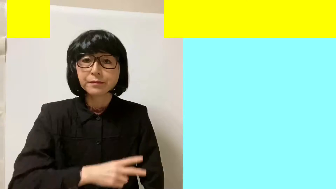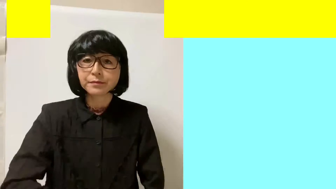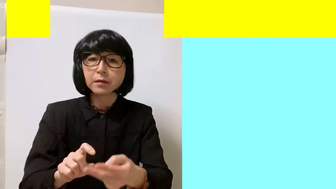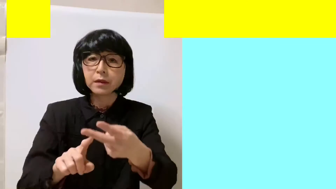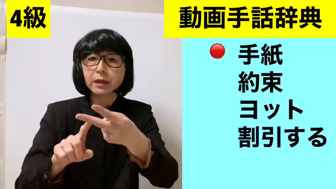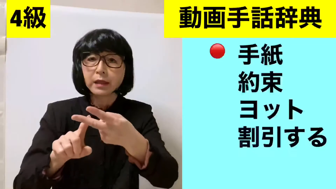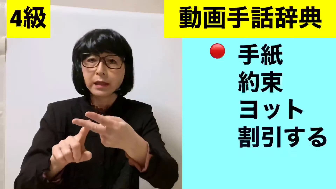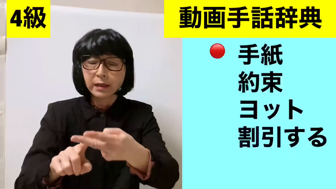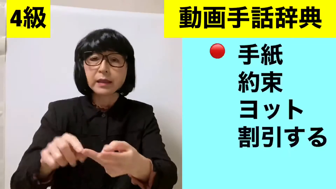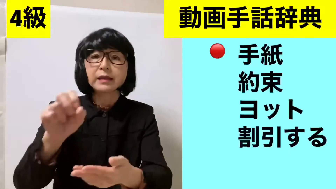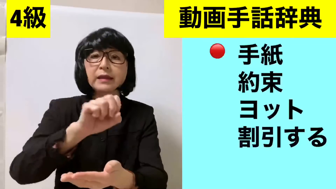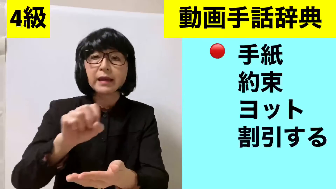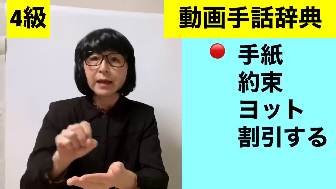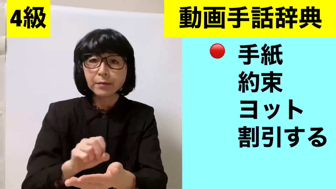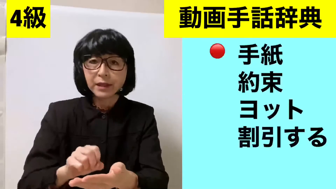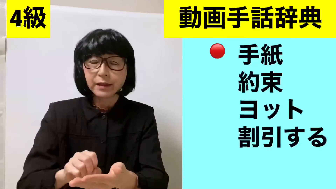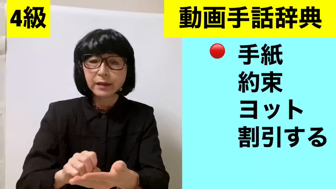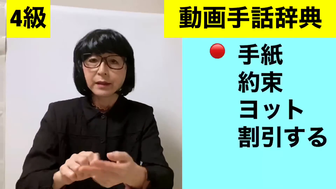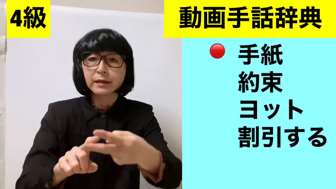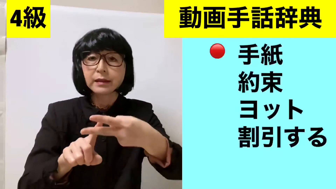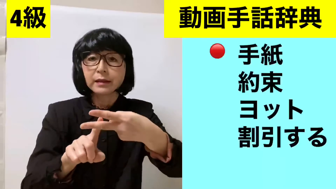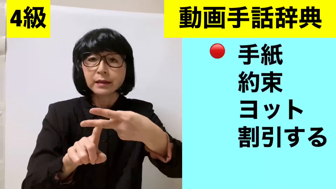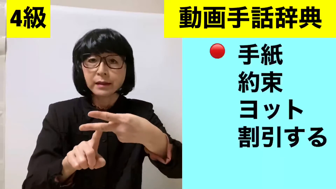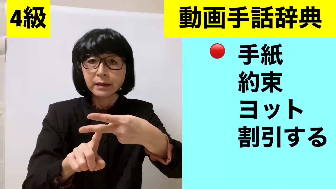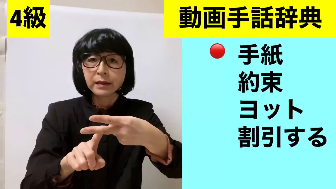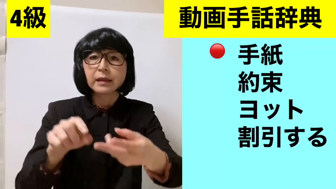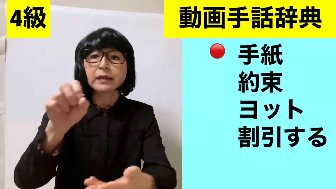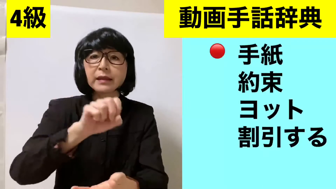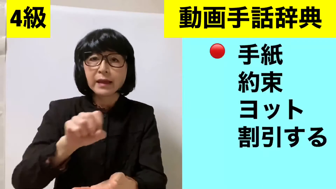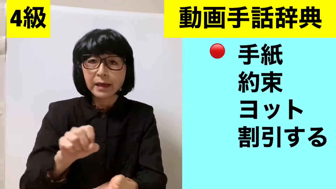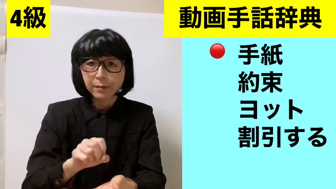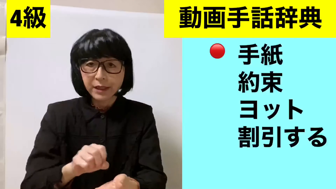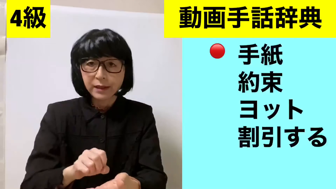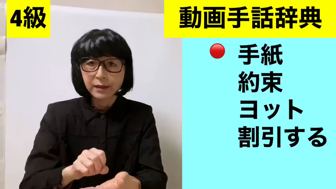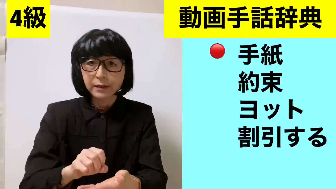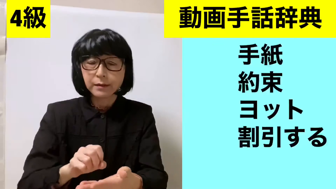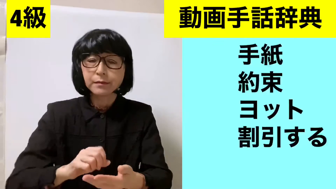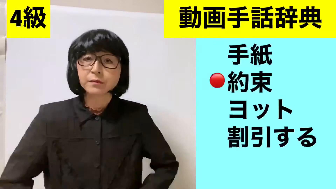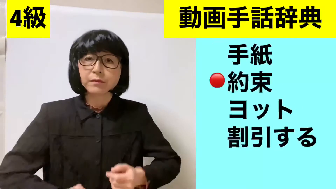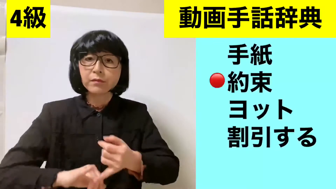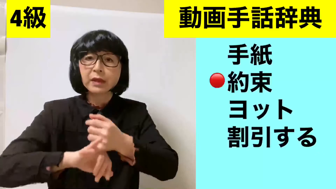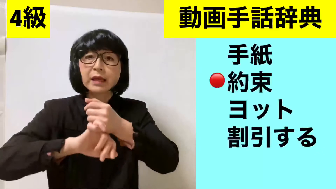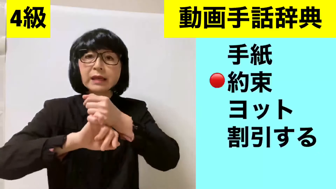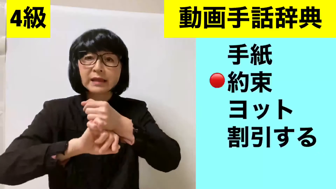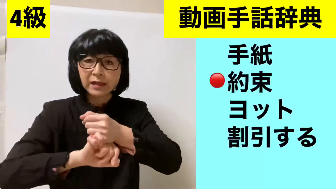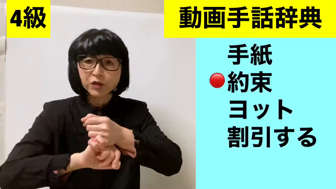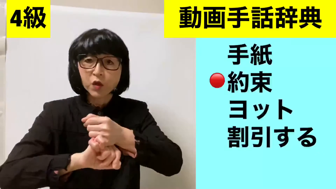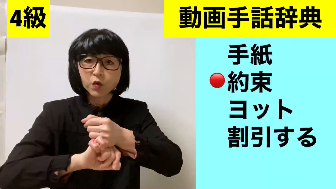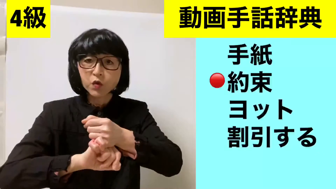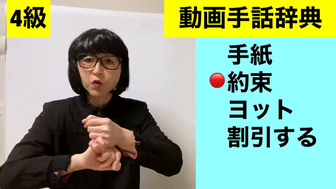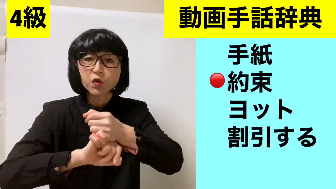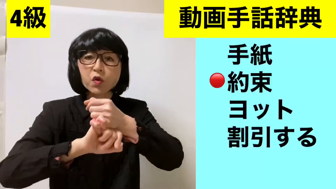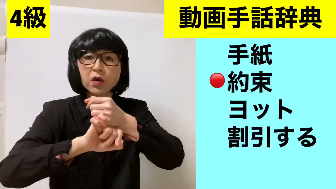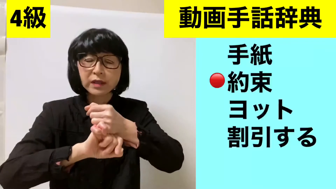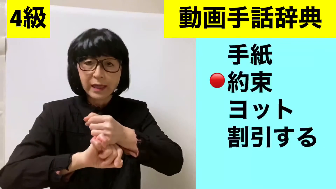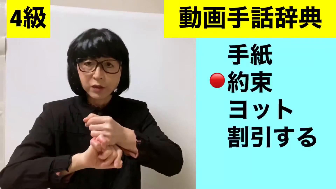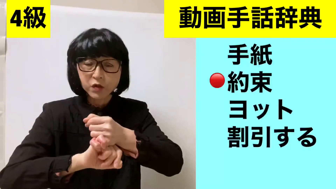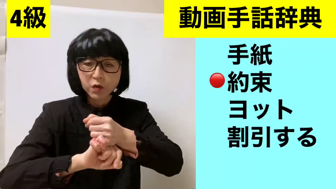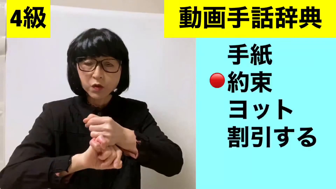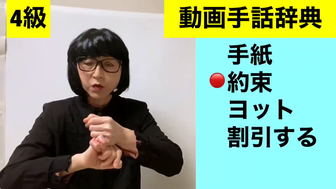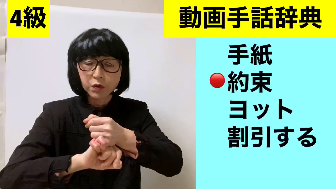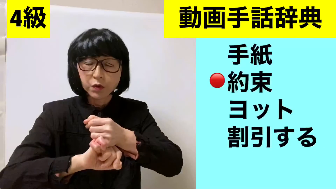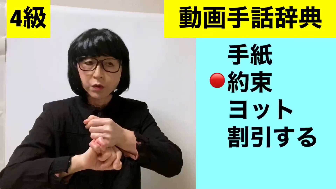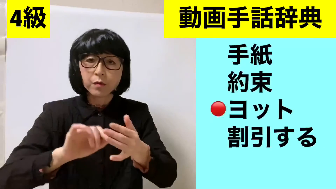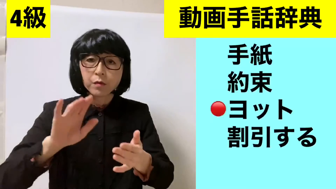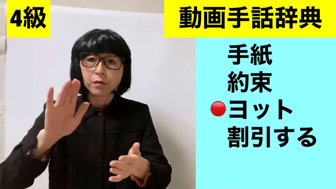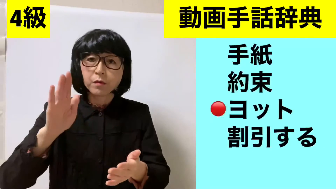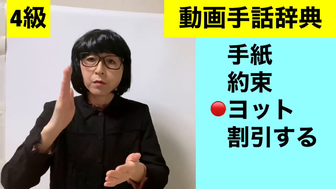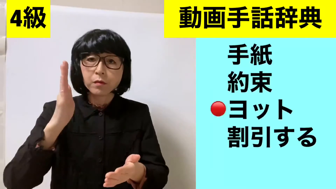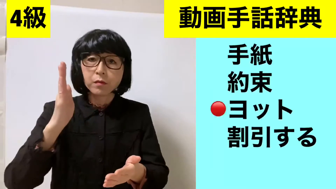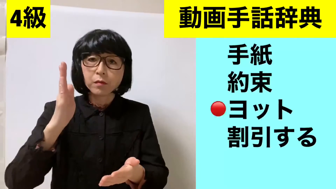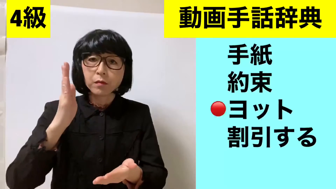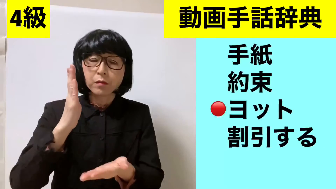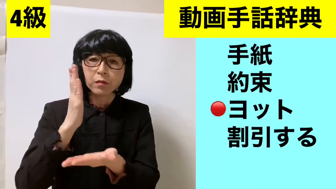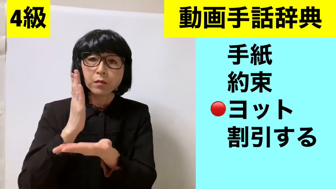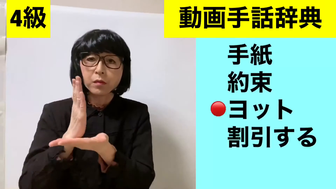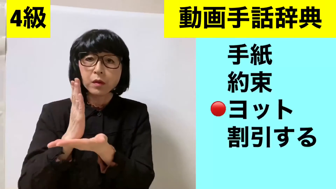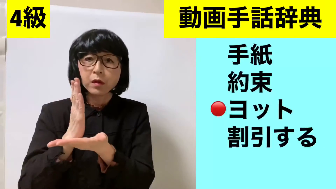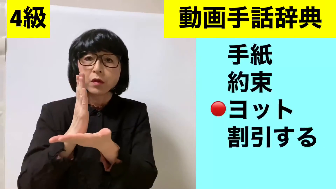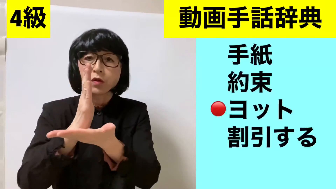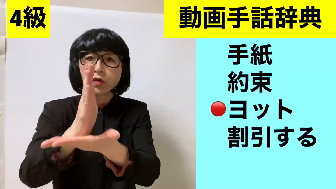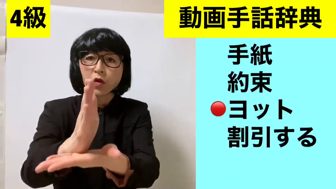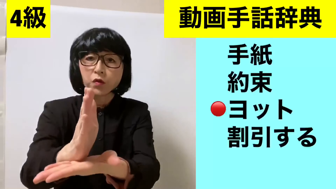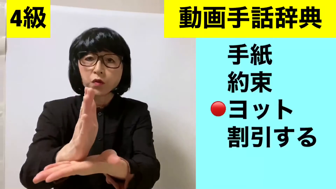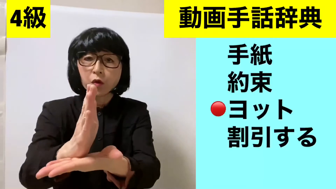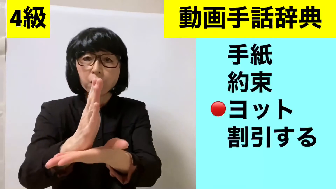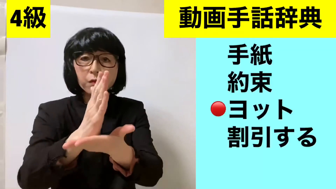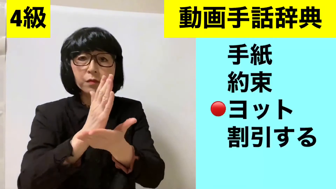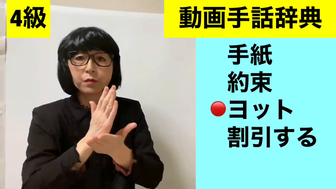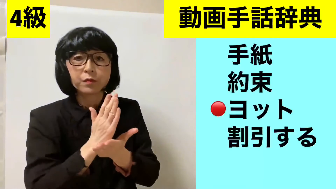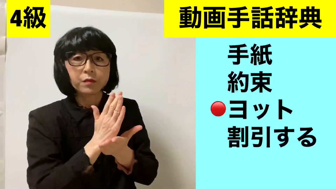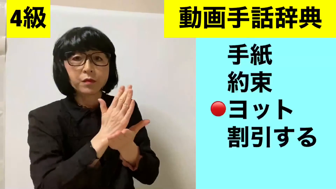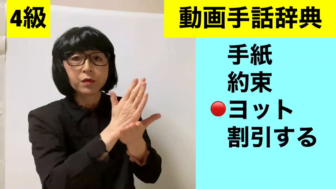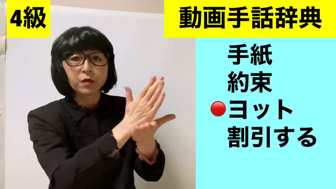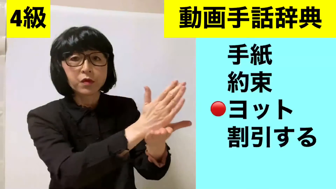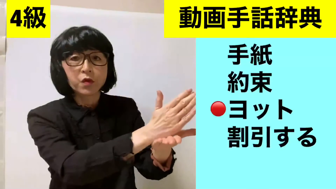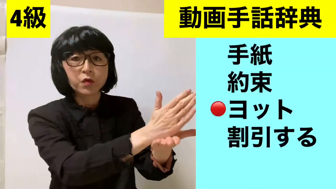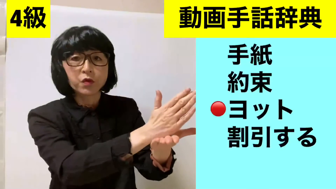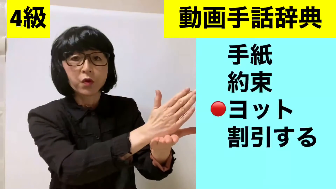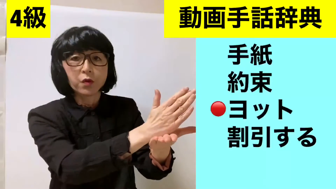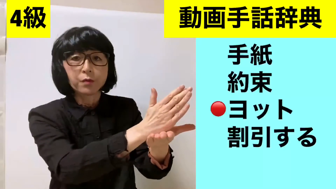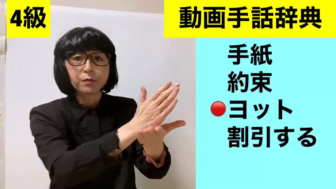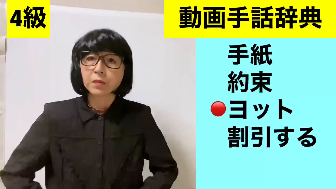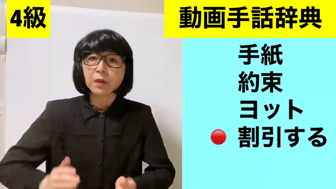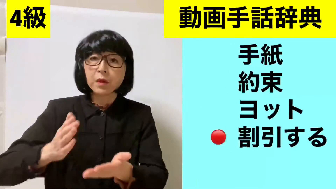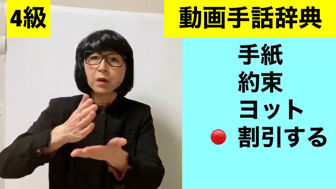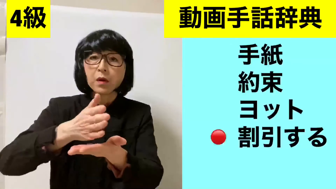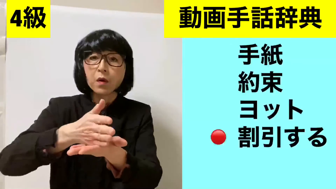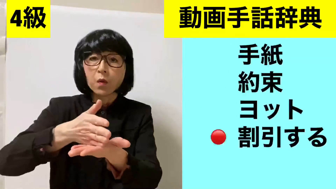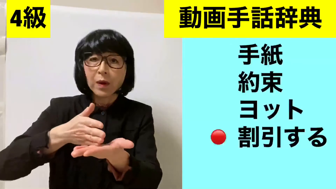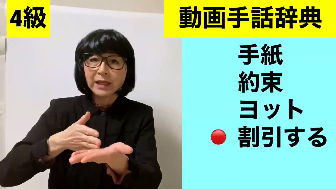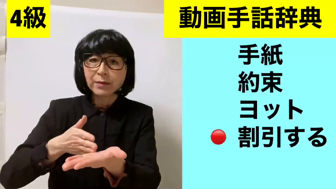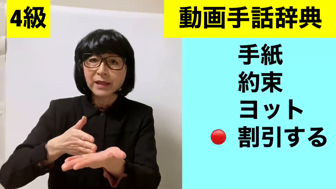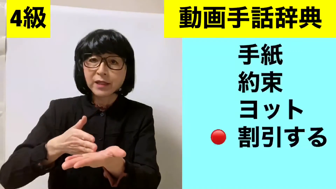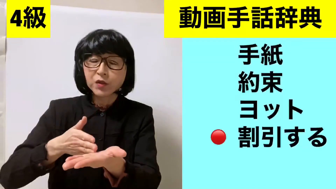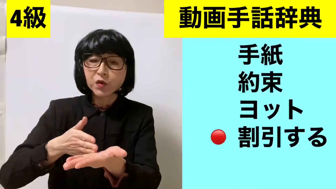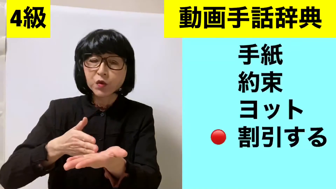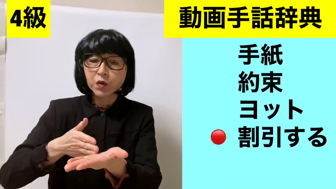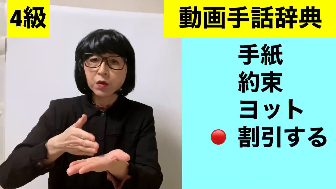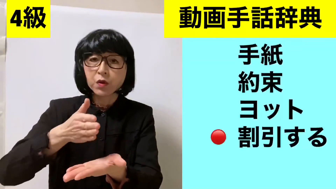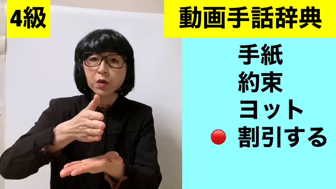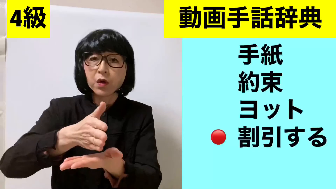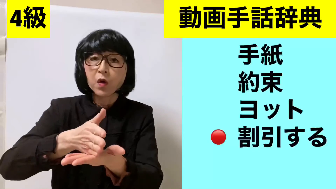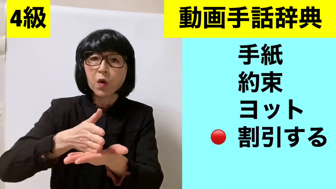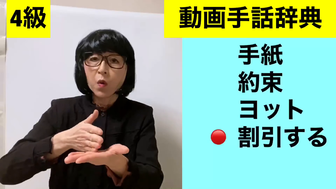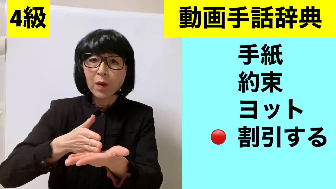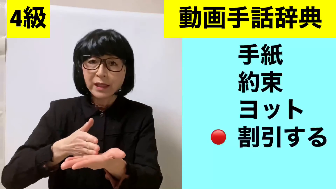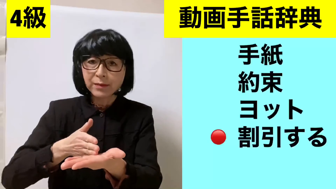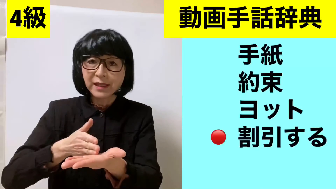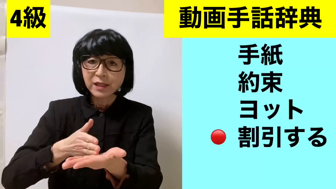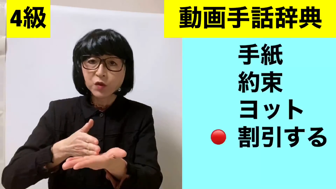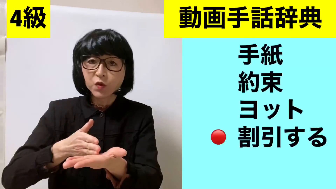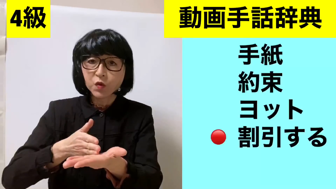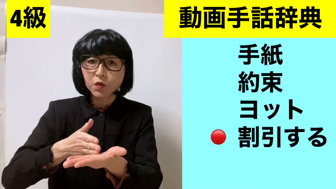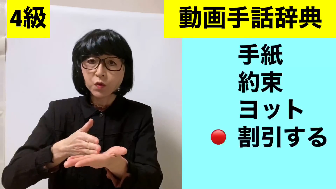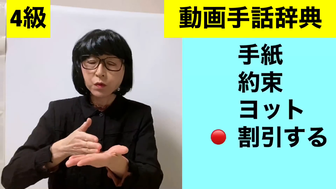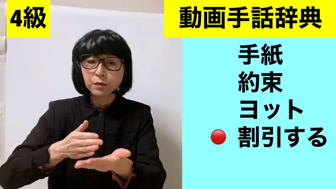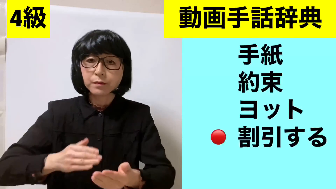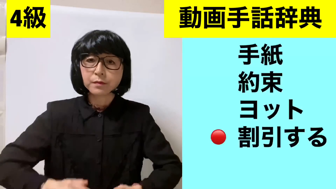手紙/約束/ヨット/割引する